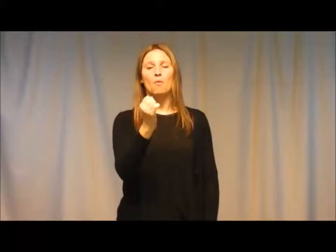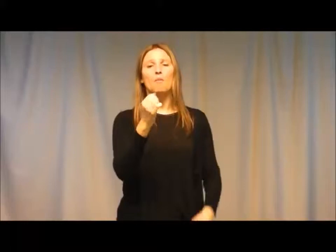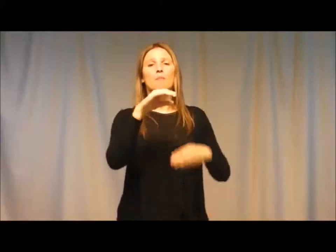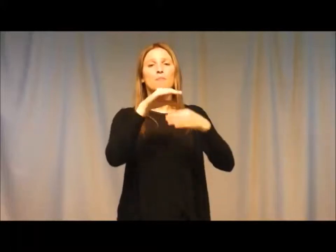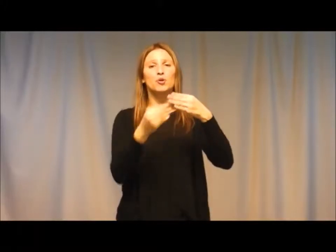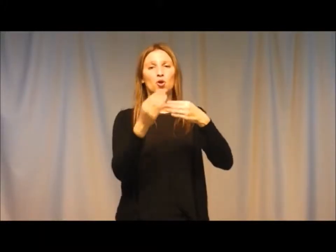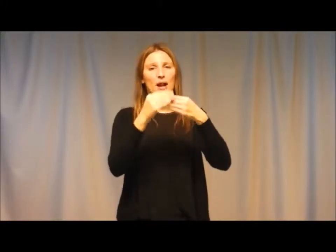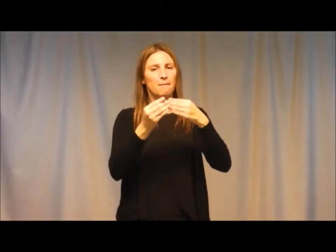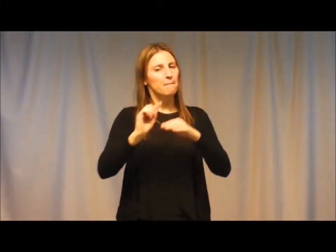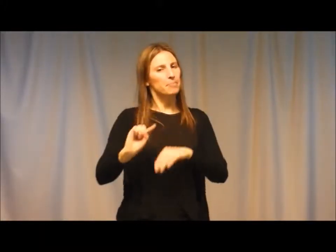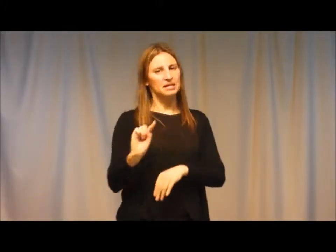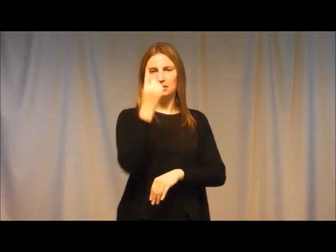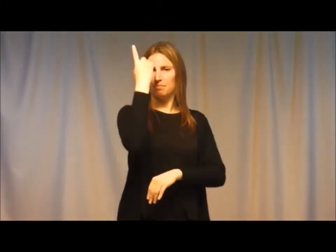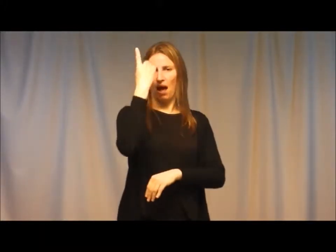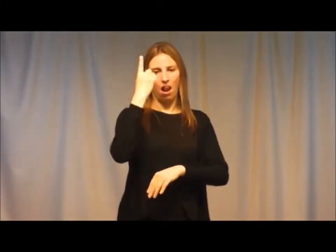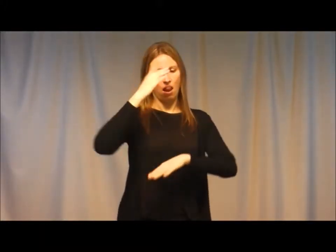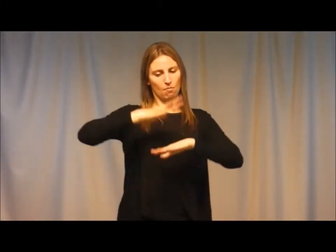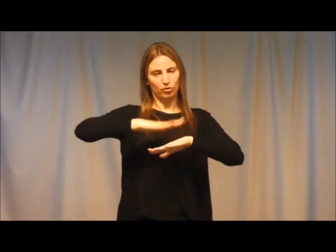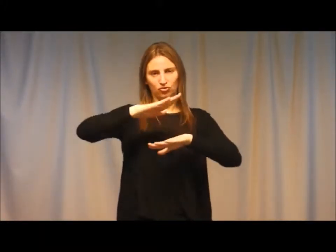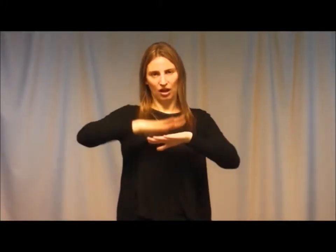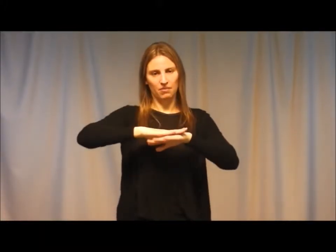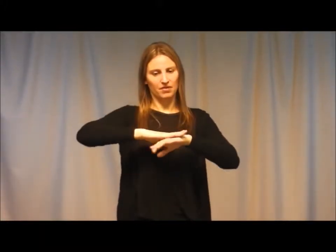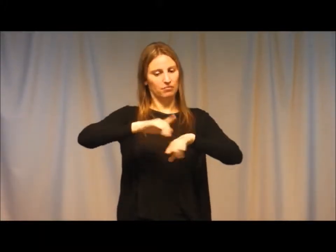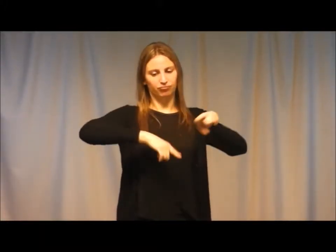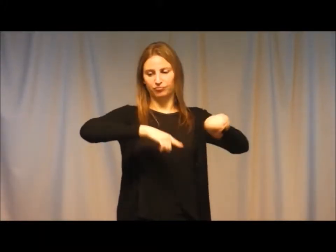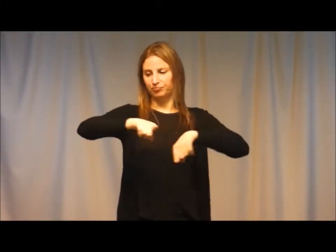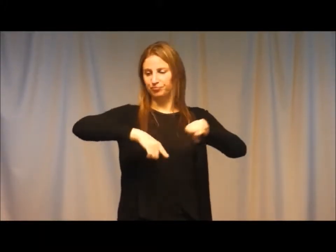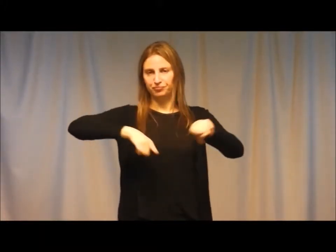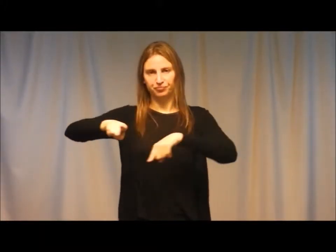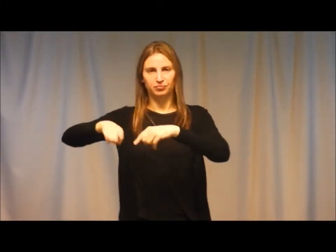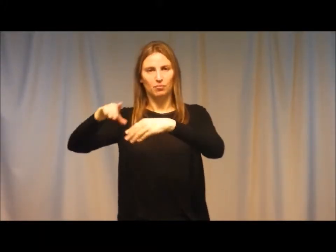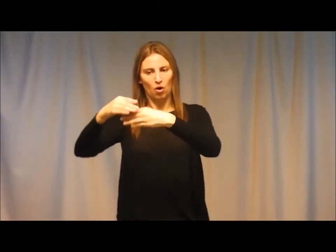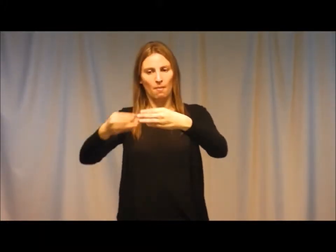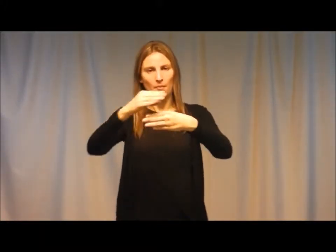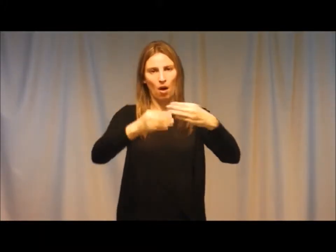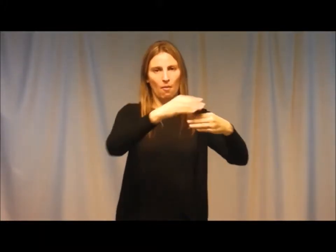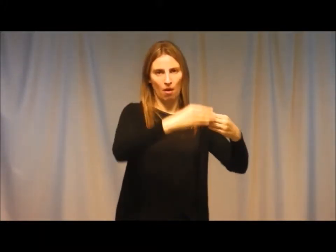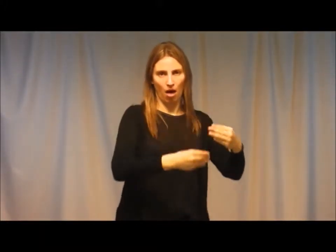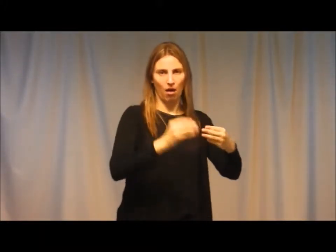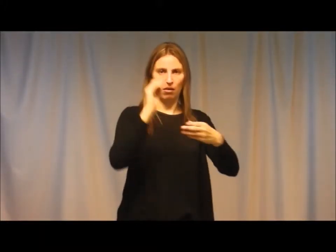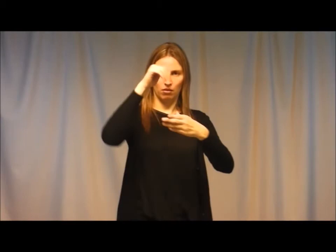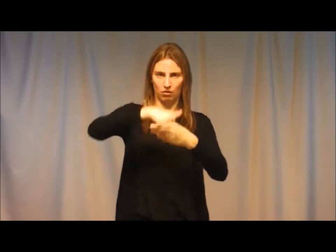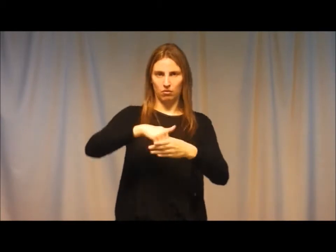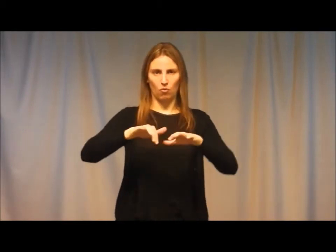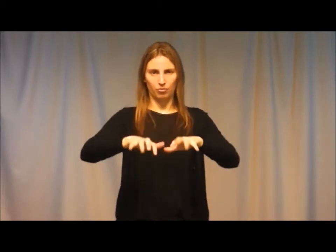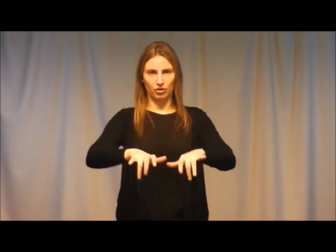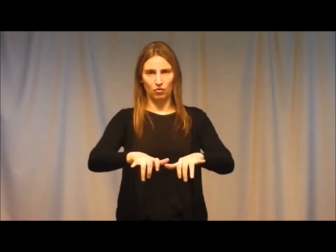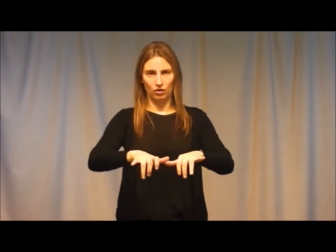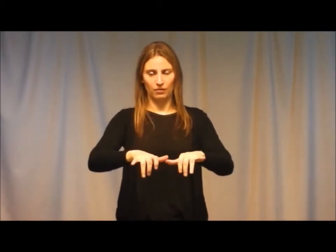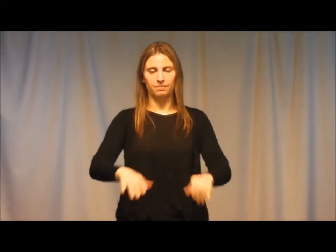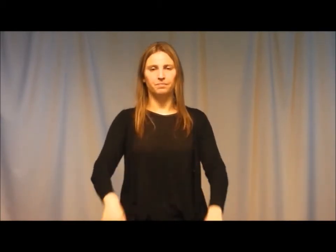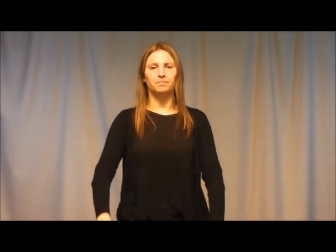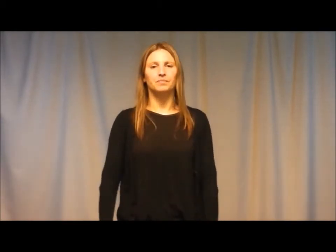SISTEMA OPERATIVO